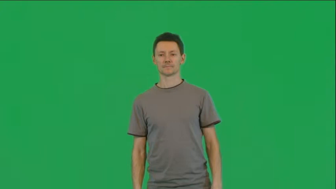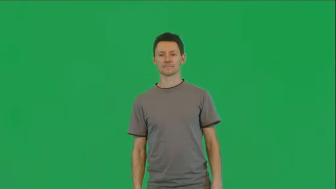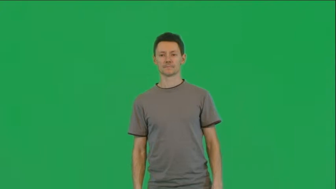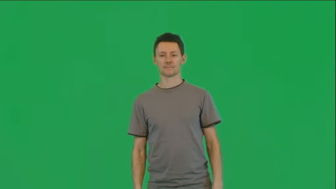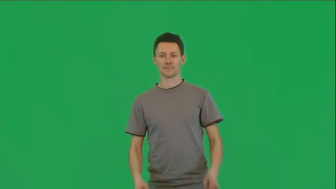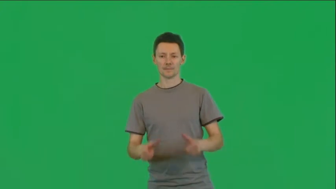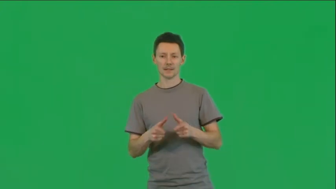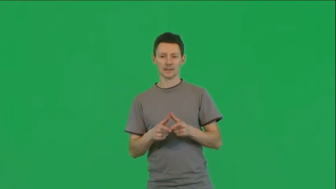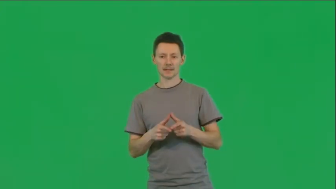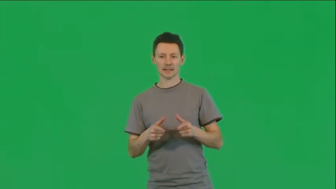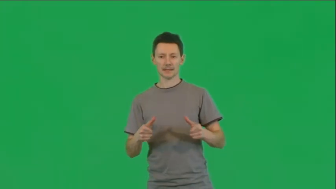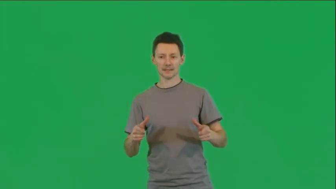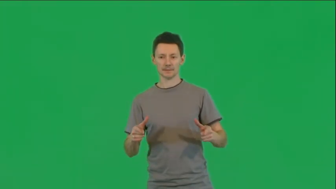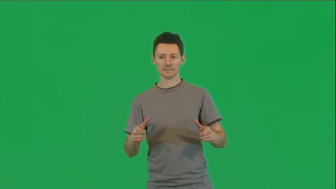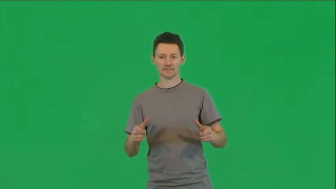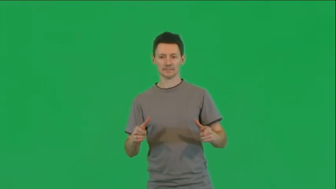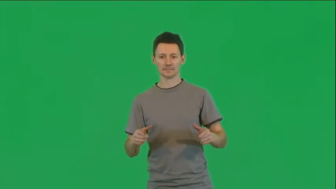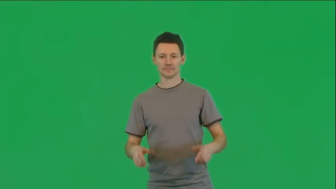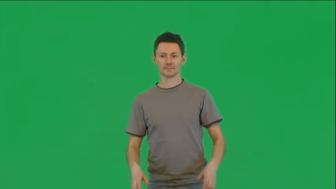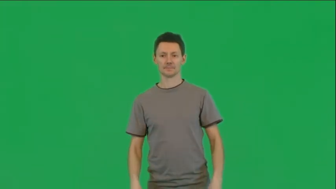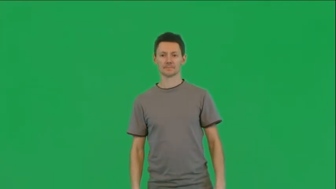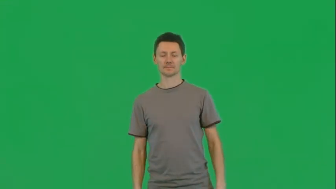karta